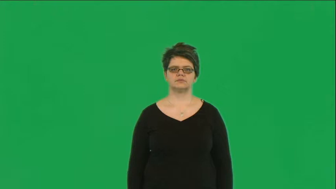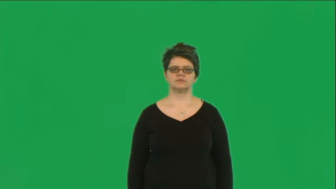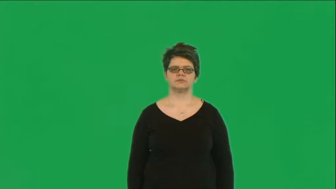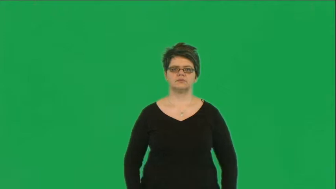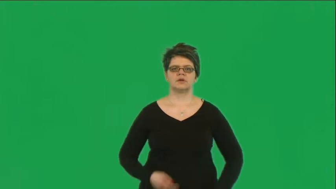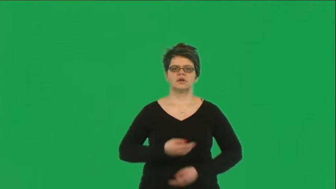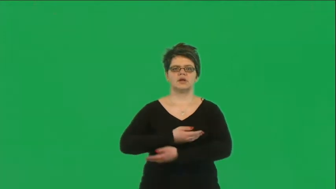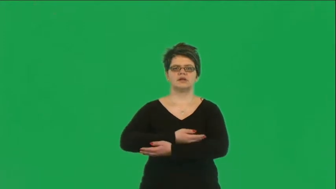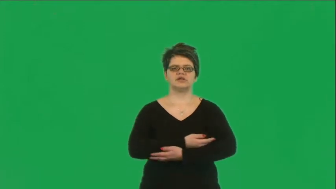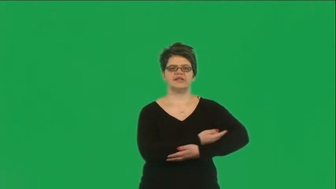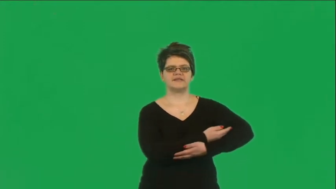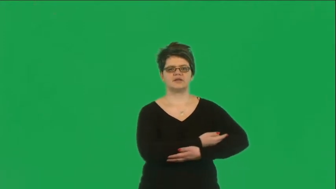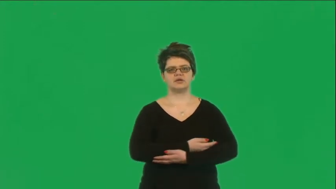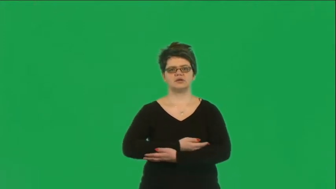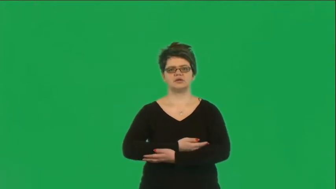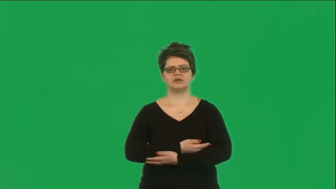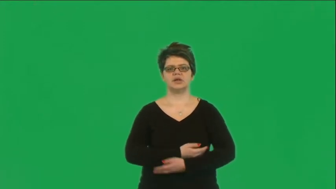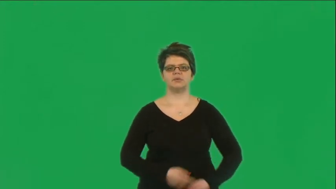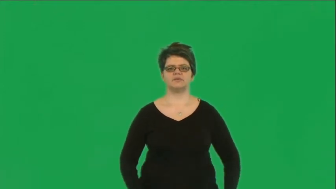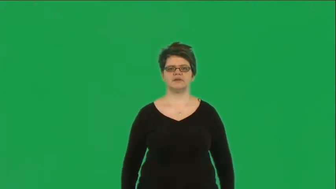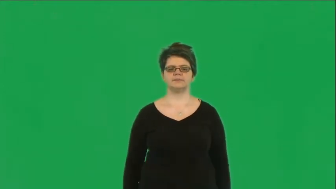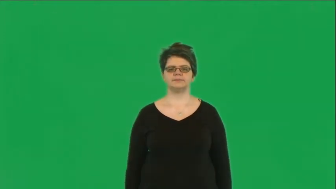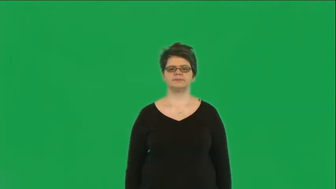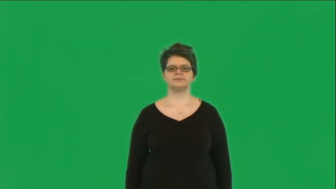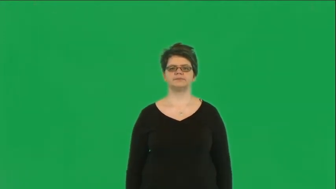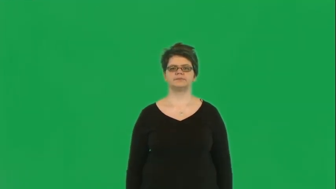dziecko niemowlę